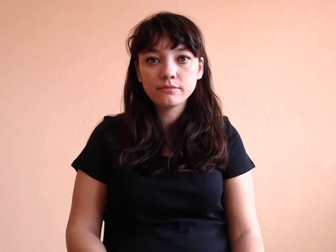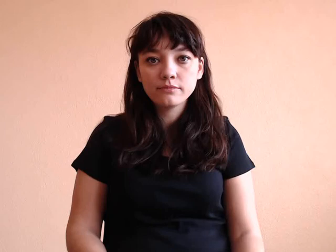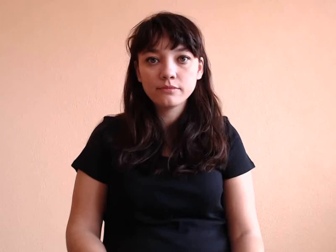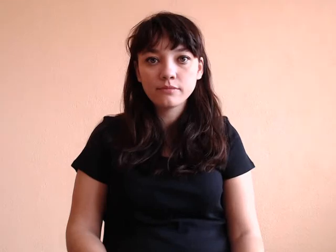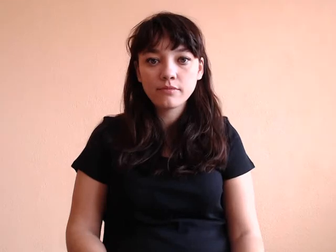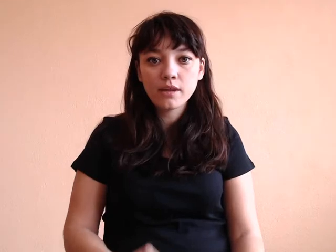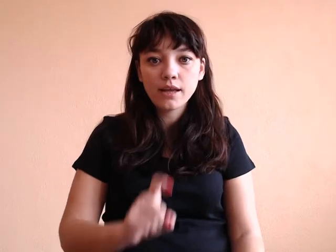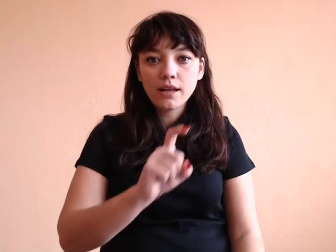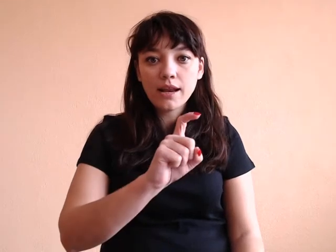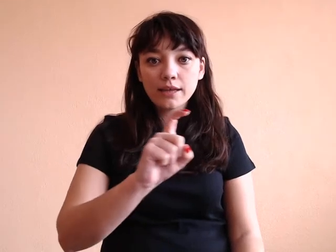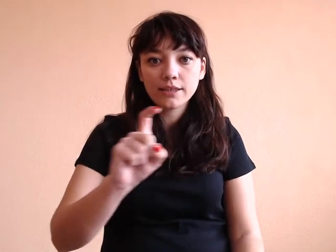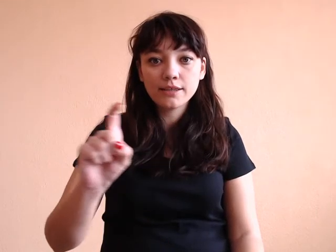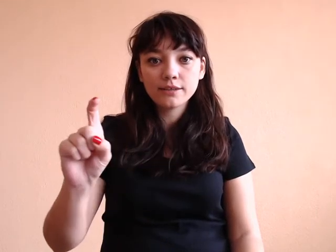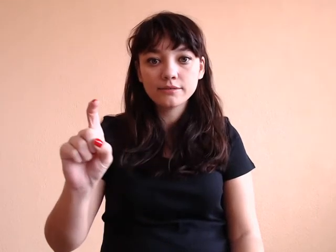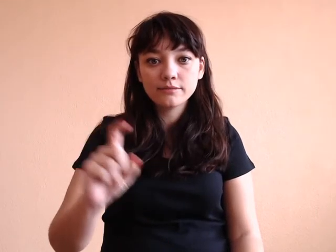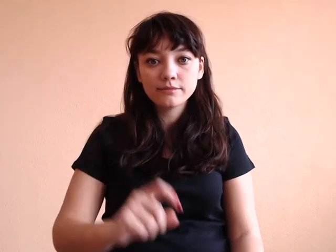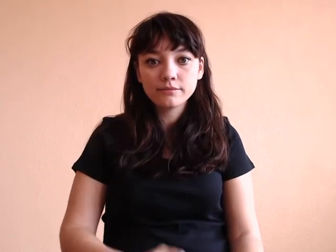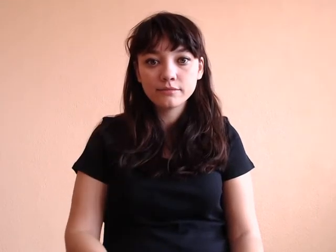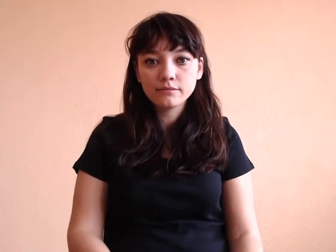LAKIER